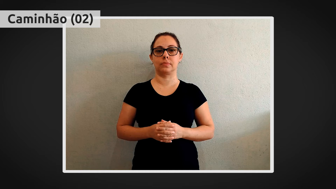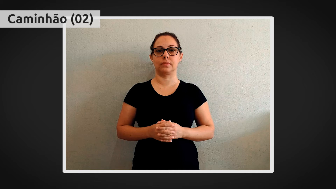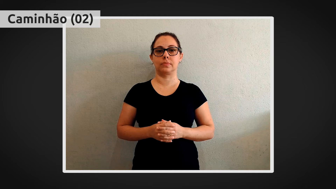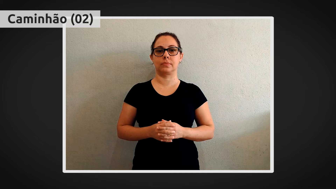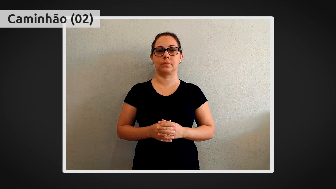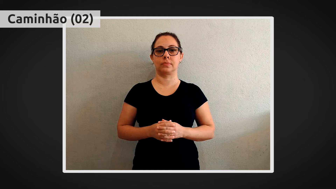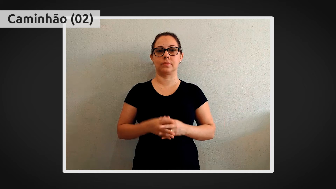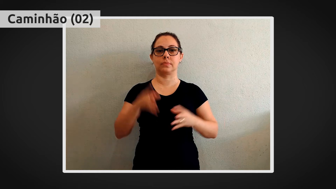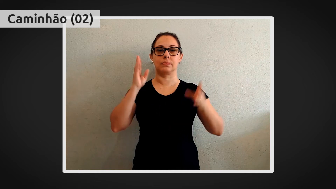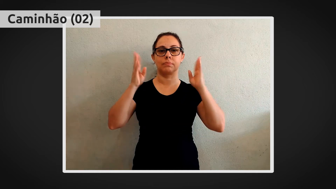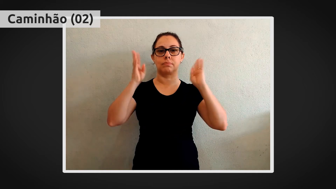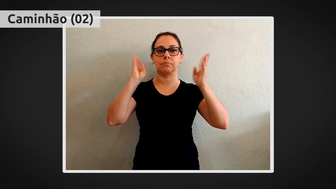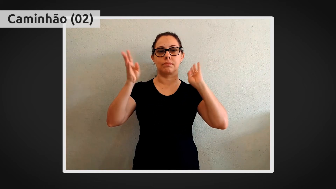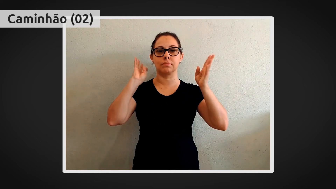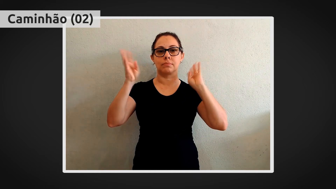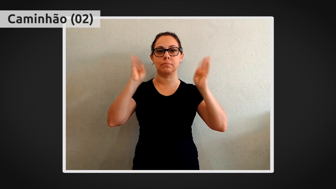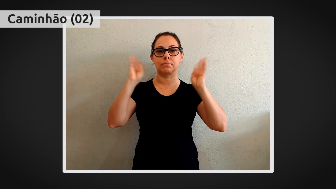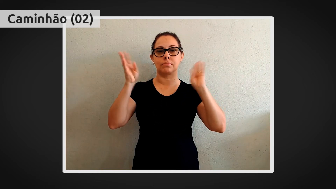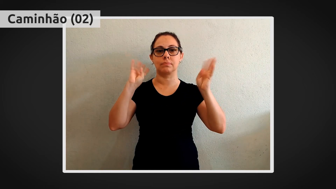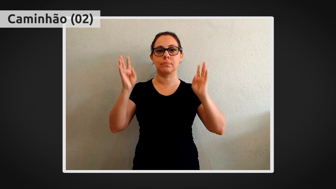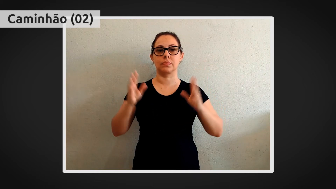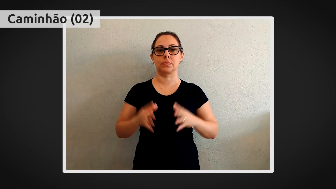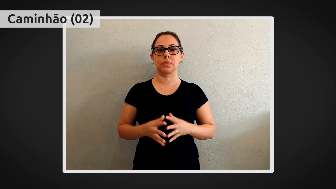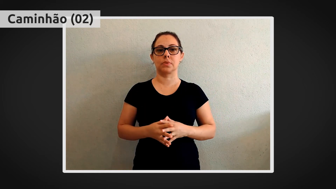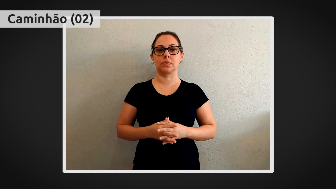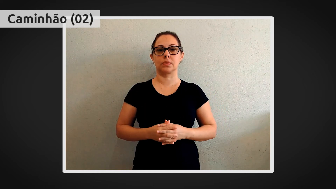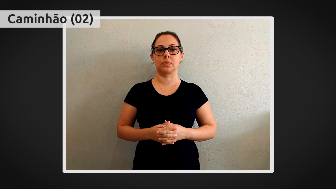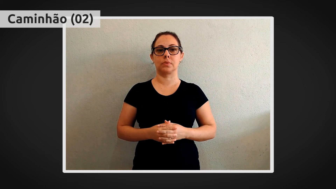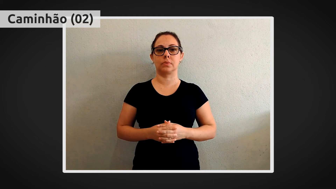Caminhão